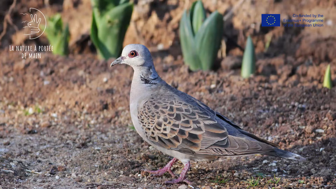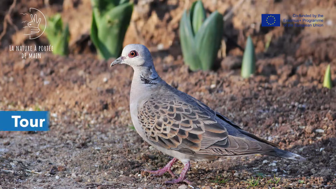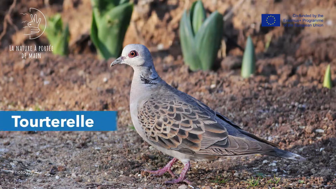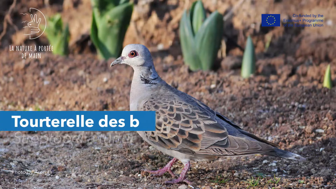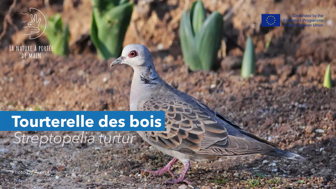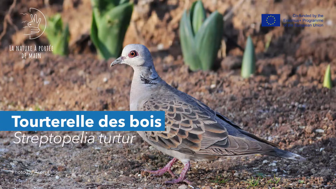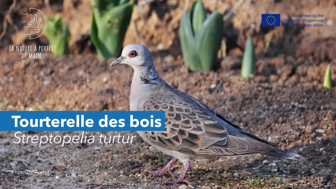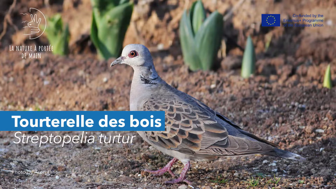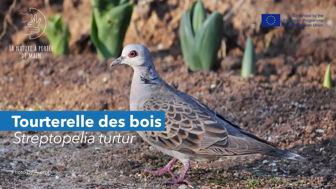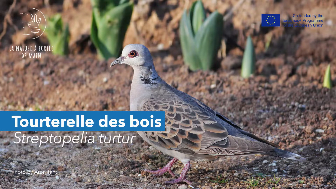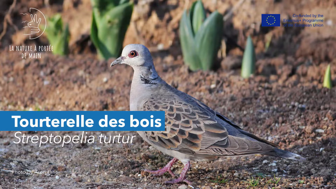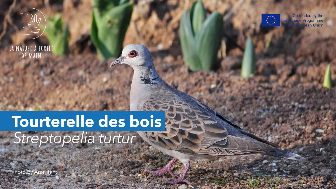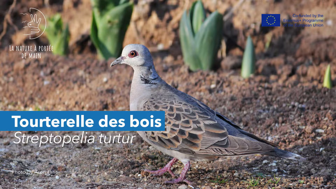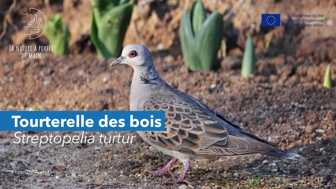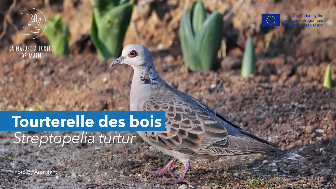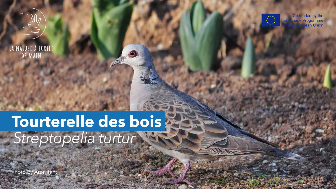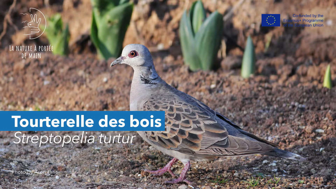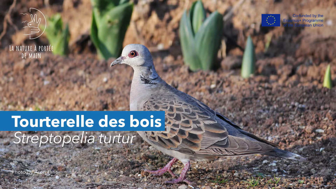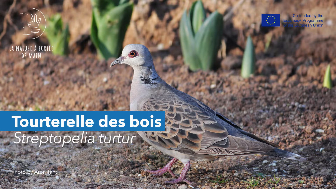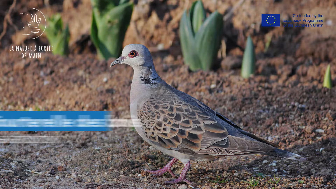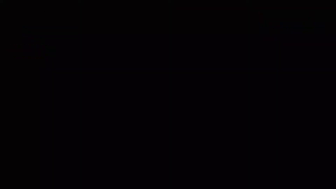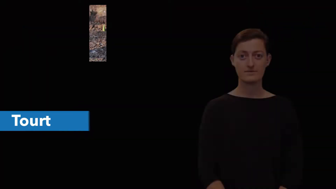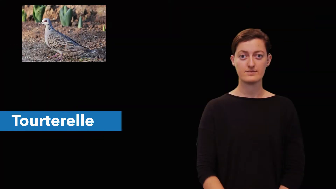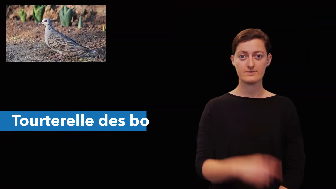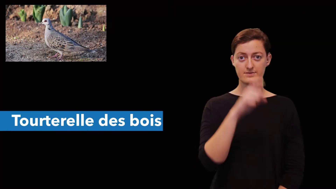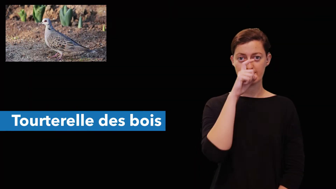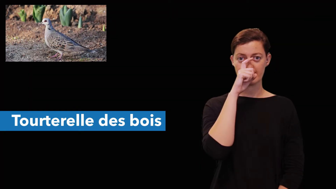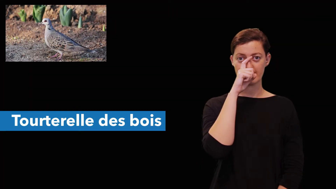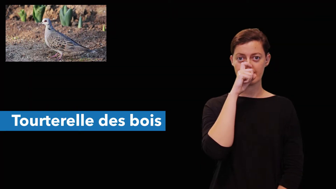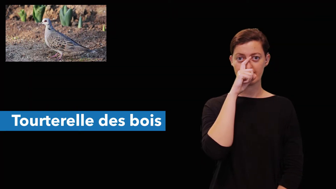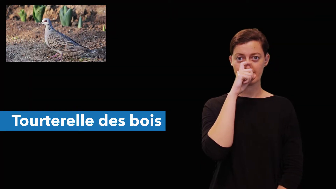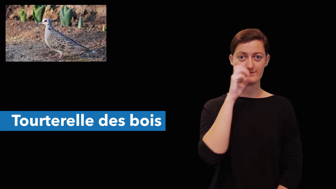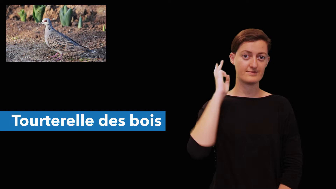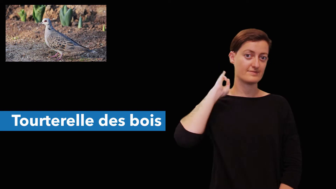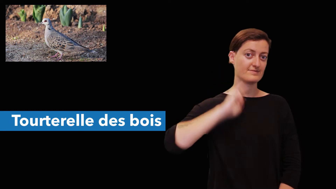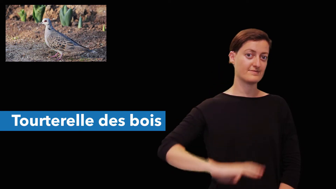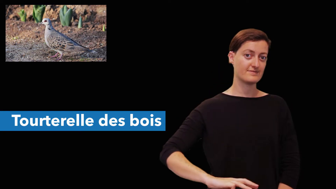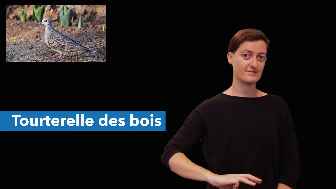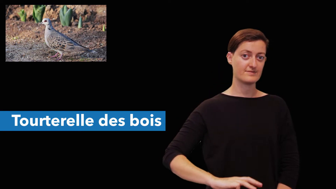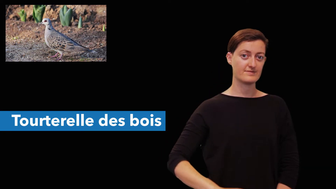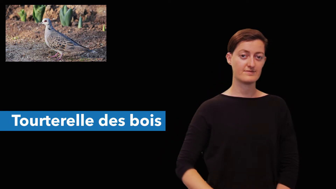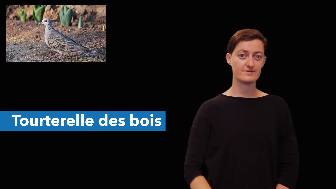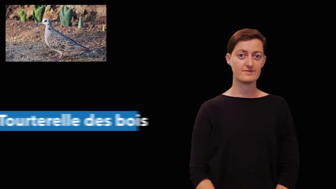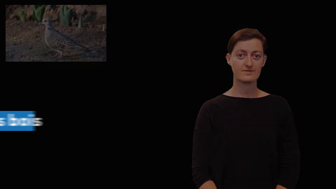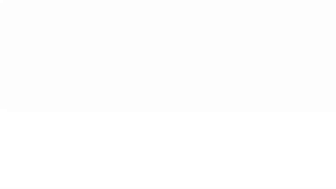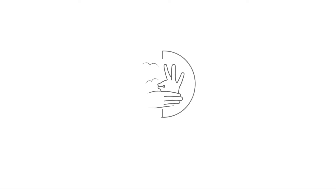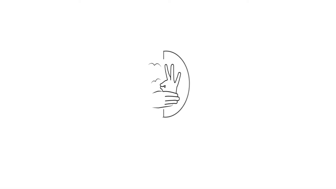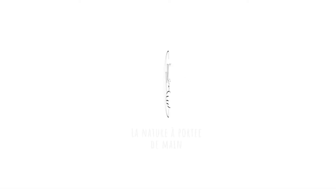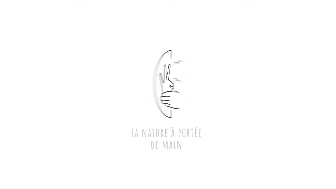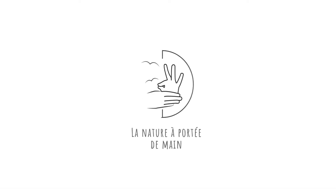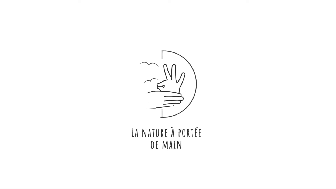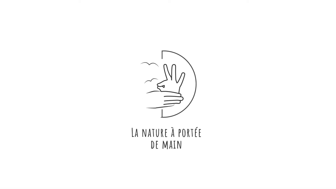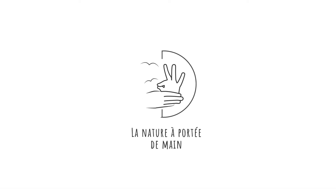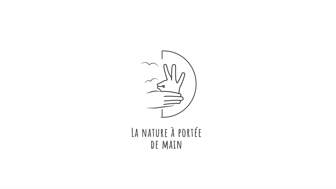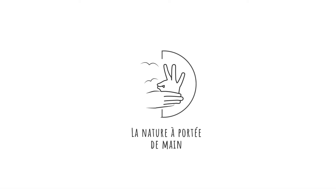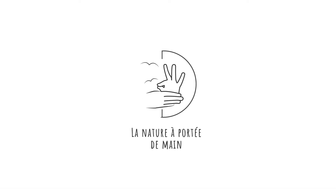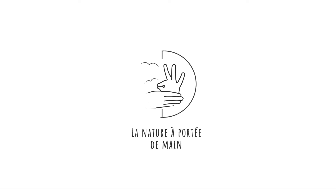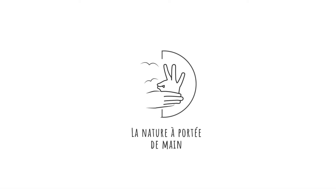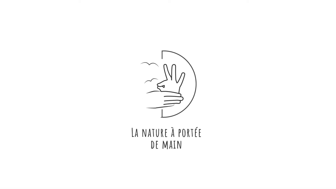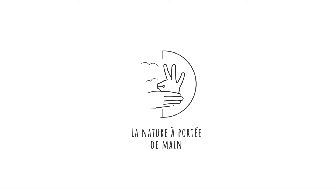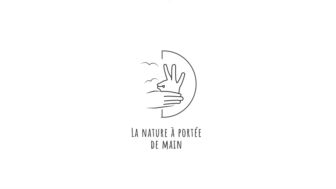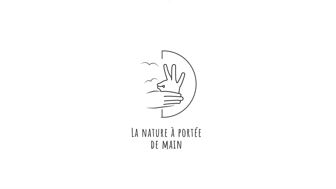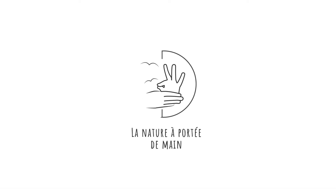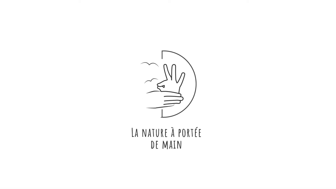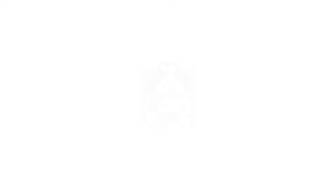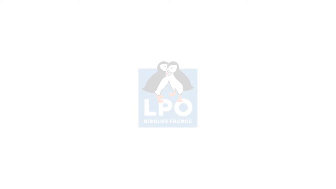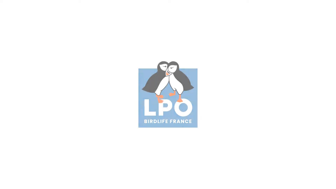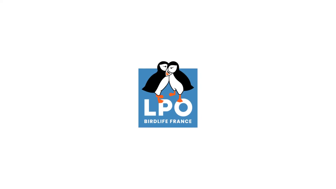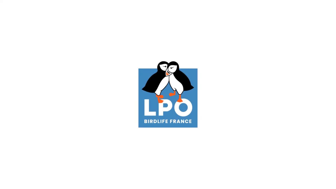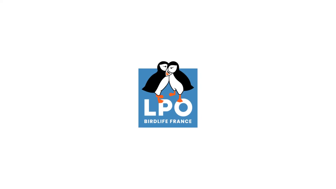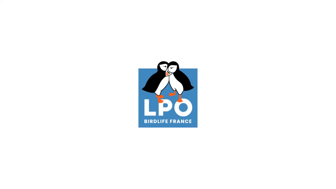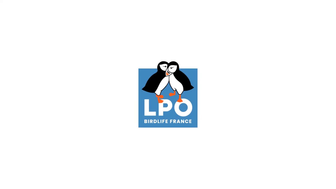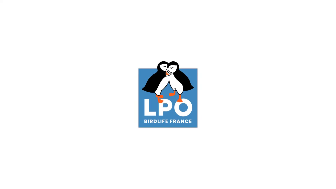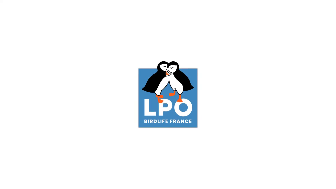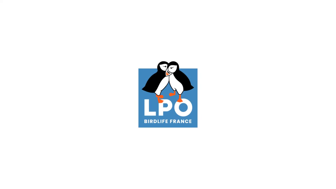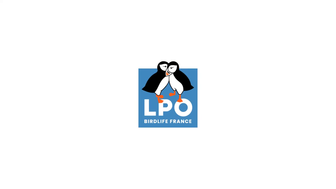Tourterelle des bois